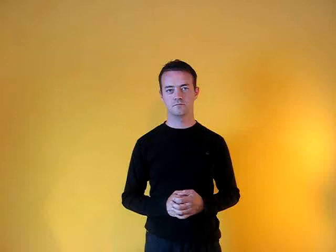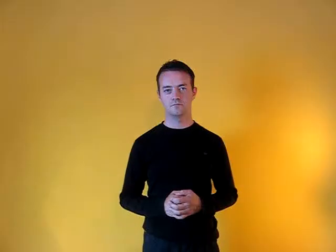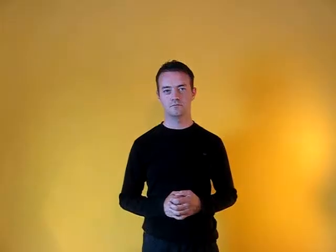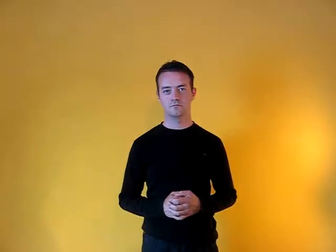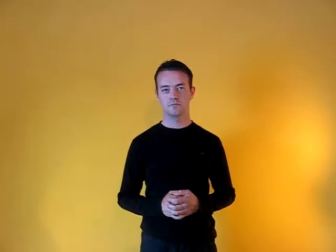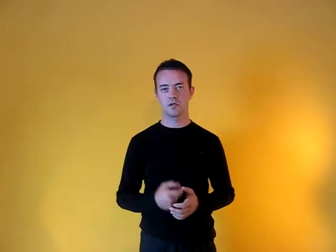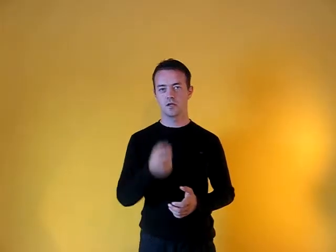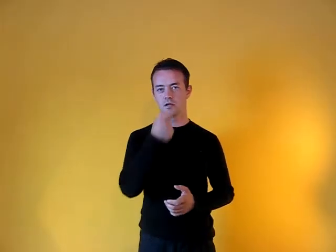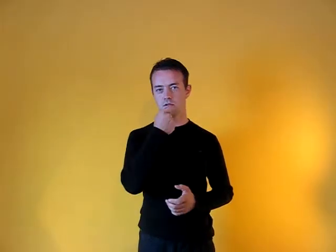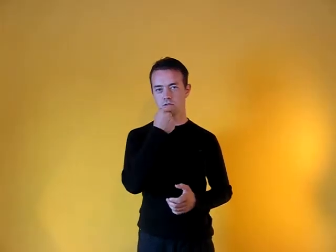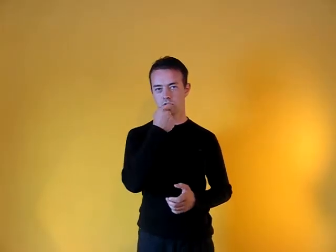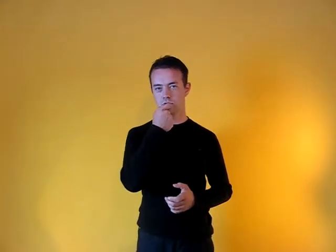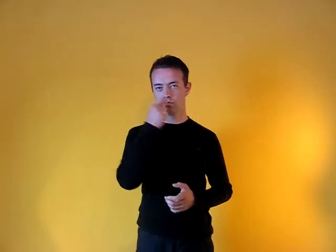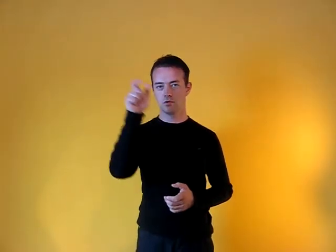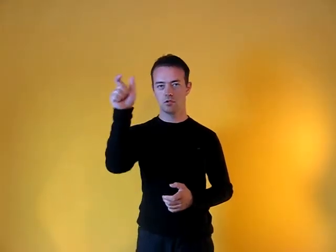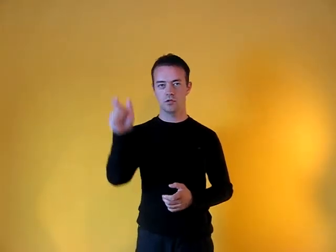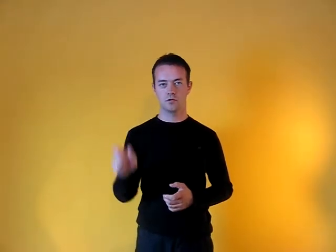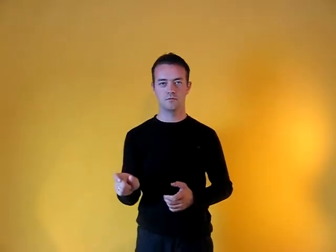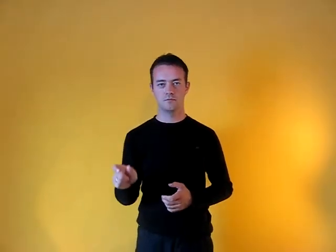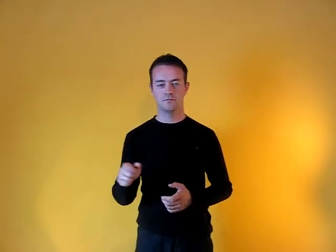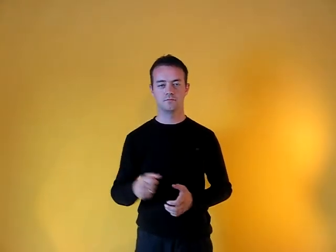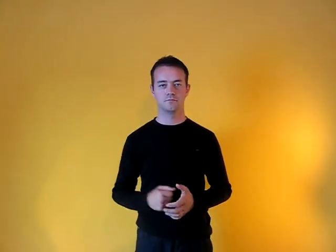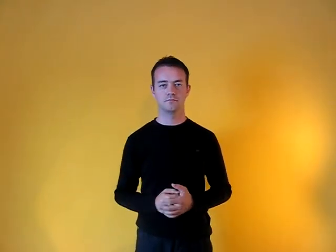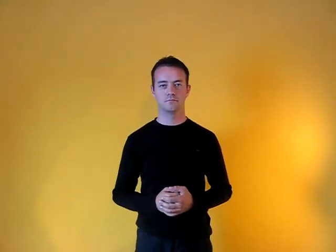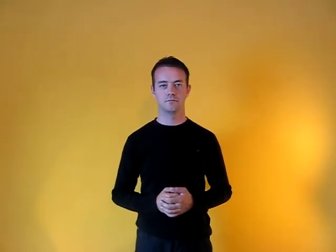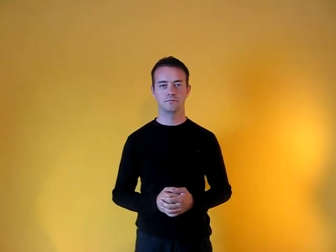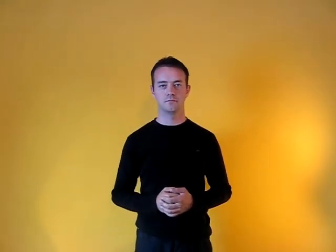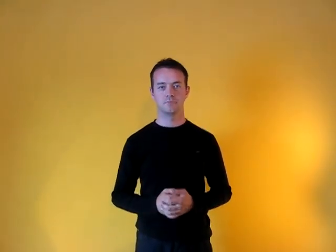sudija